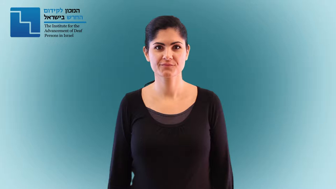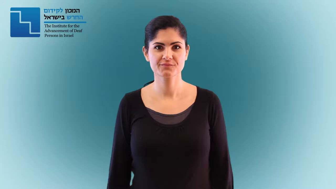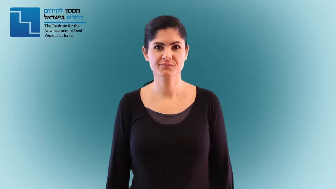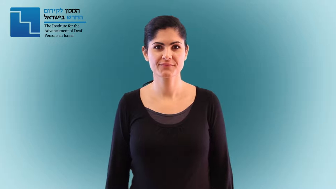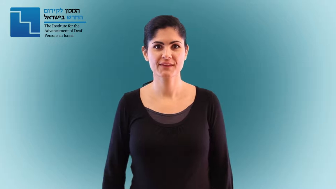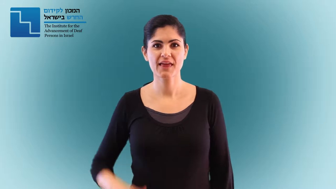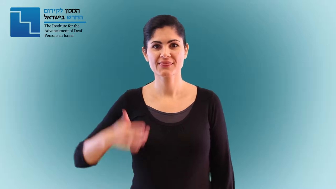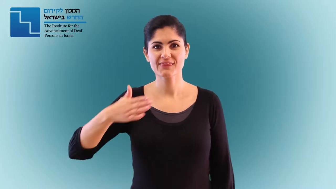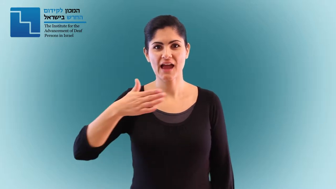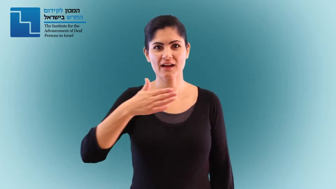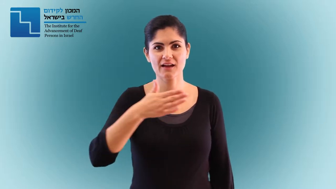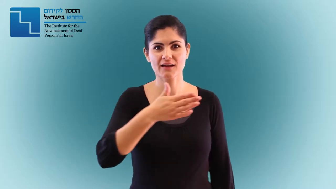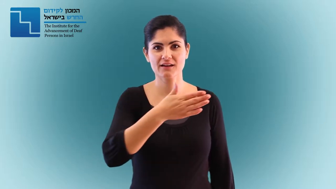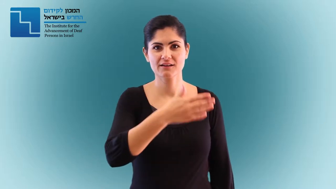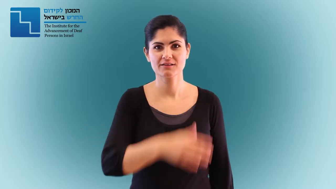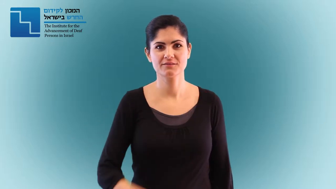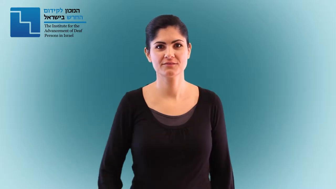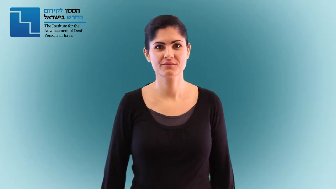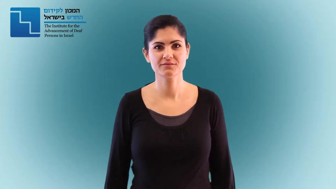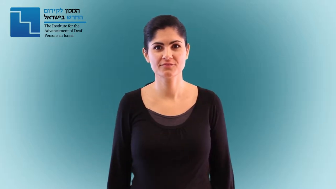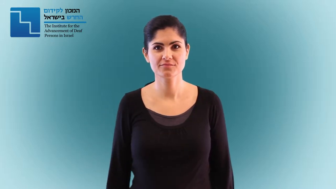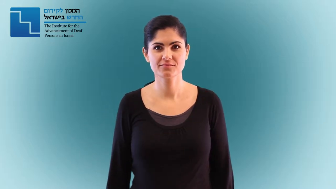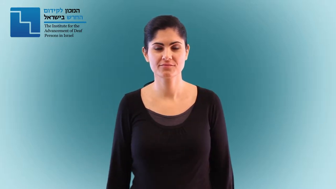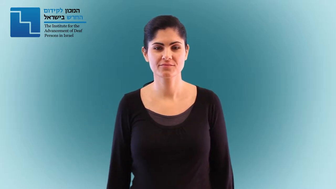דג